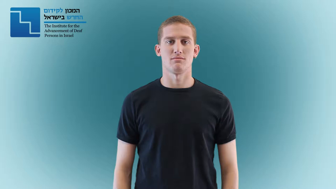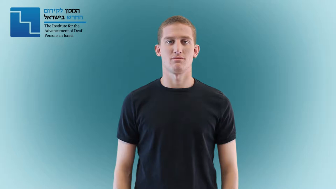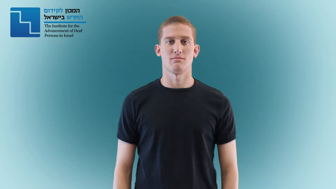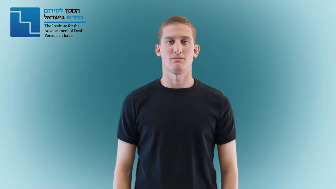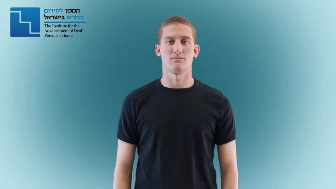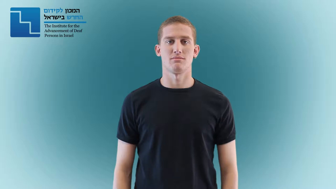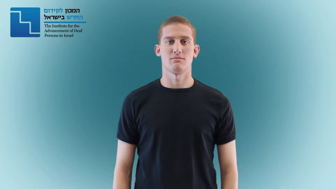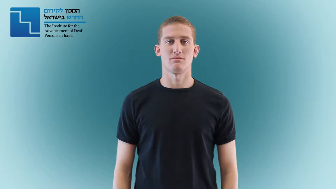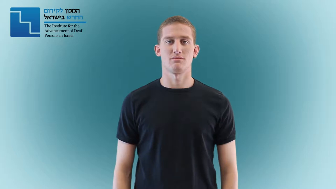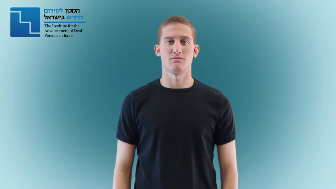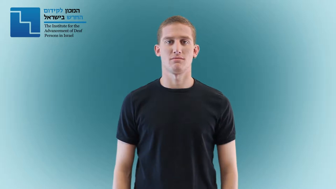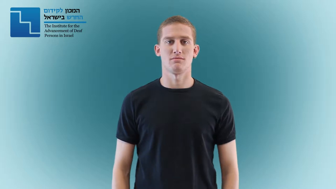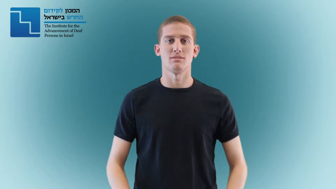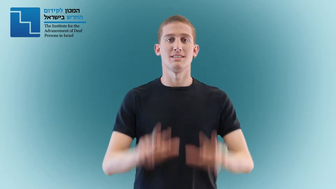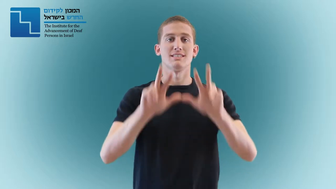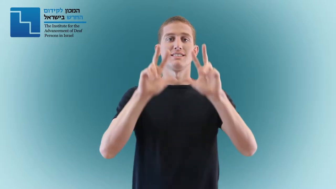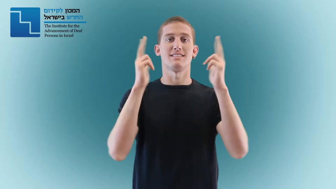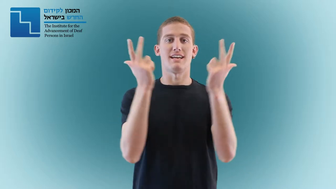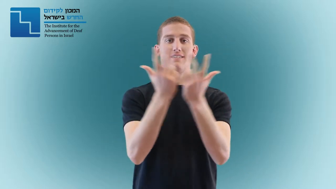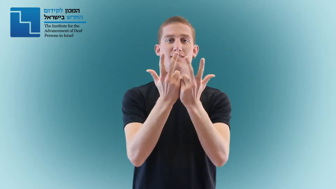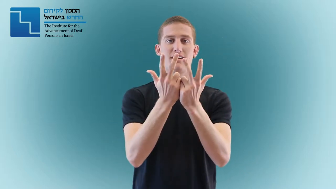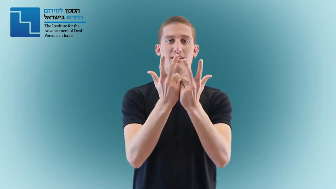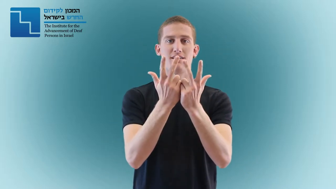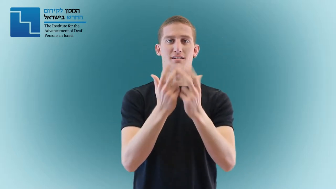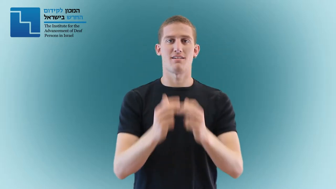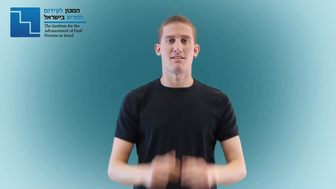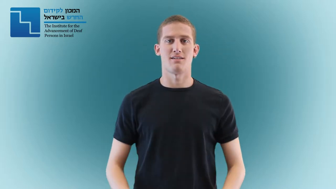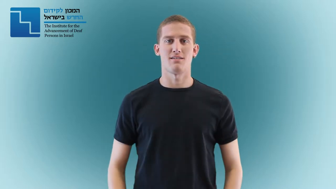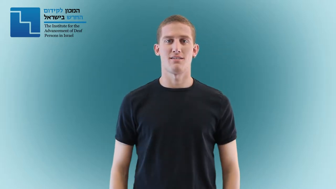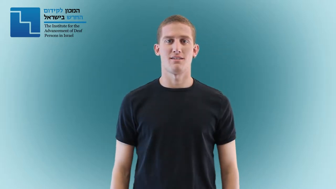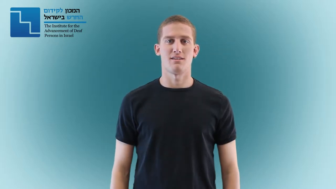צוות